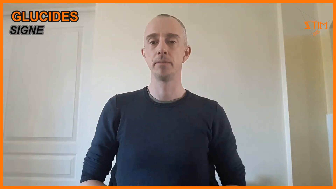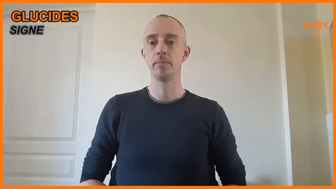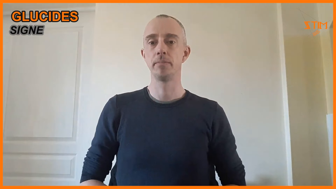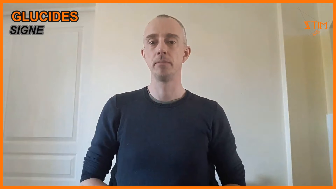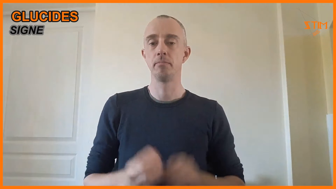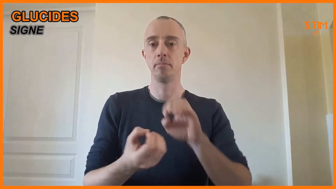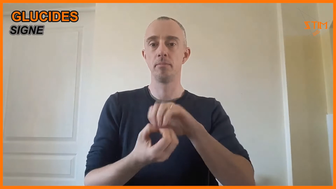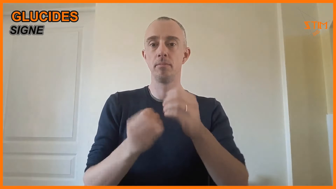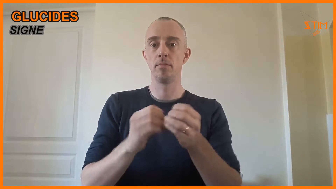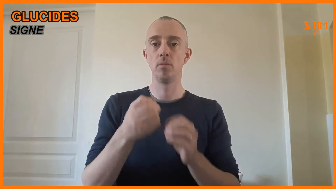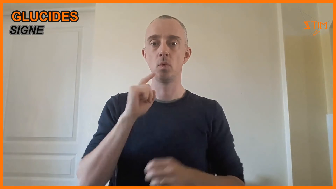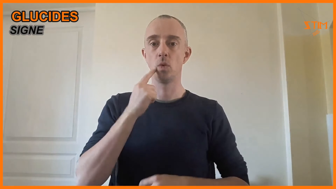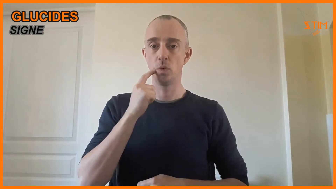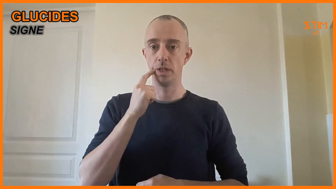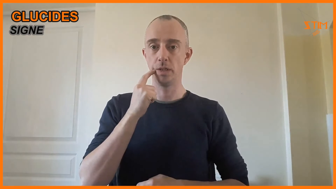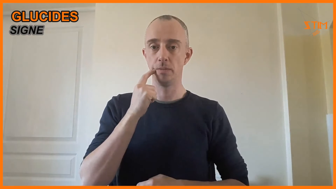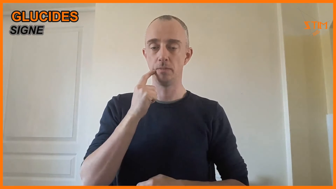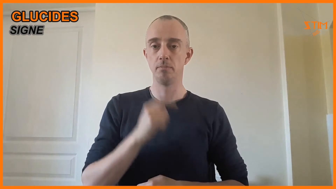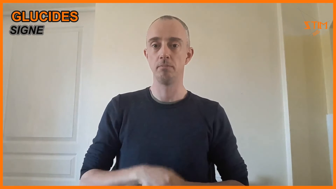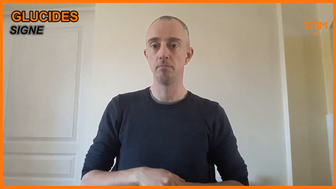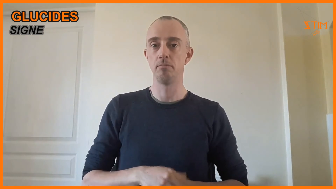Glucides